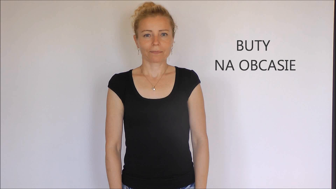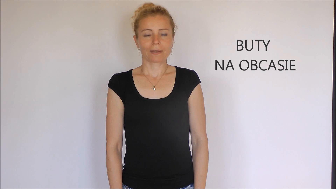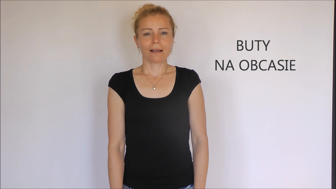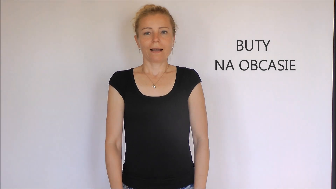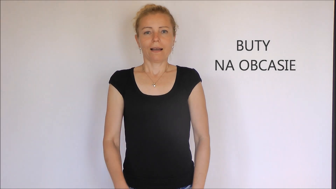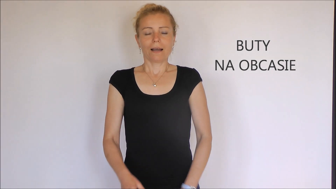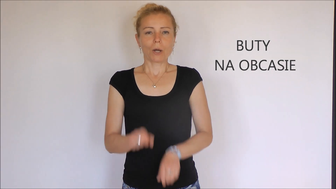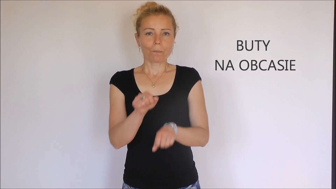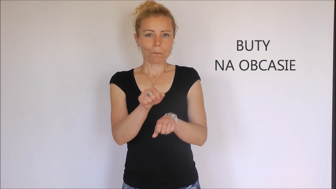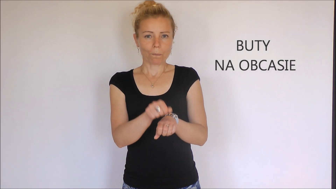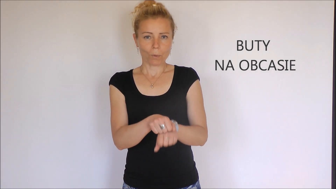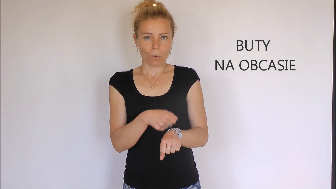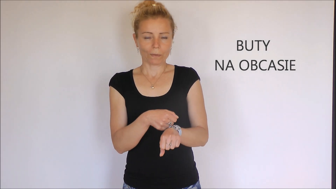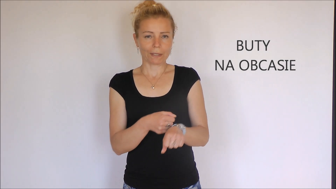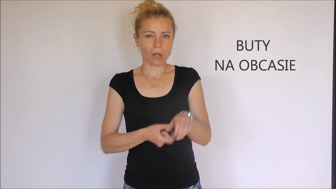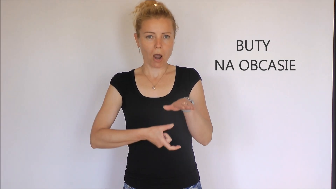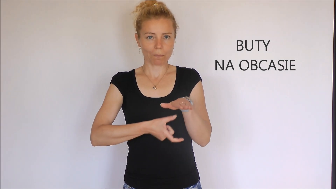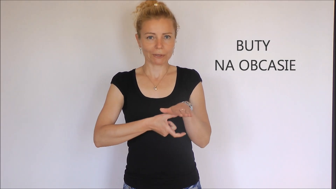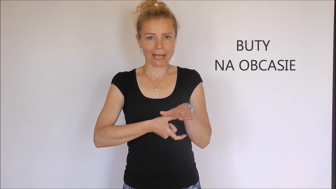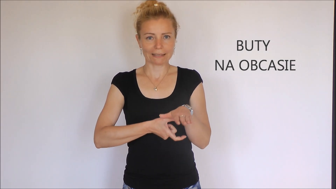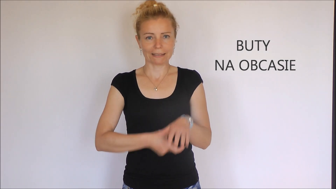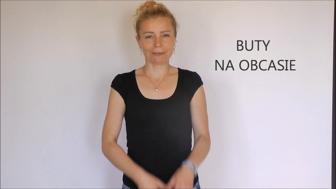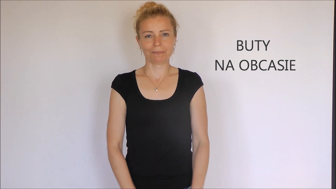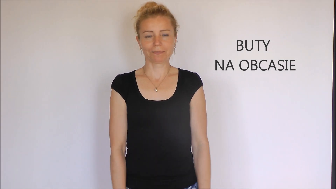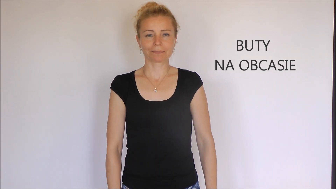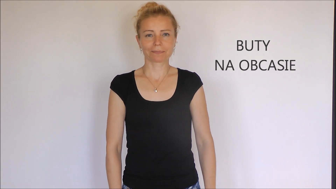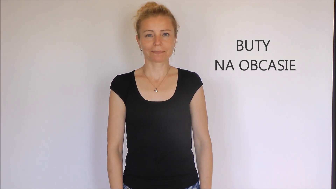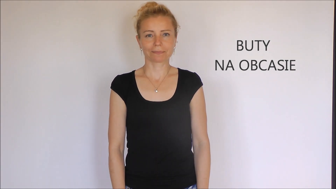BUTY NA OBCASIE